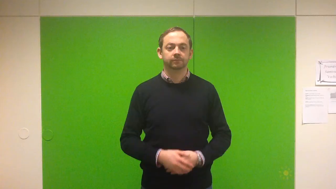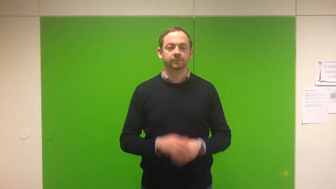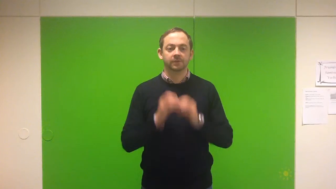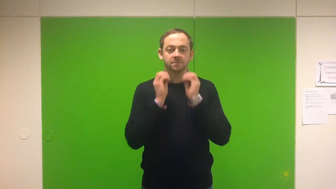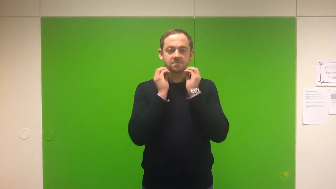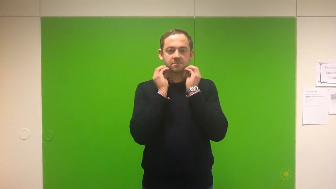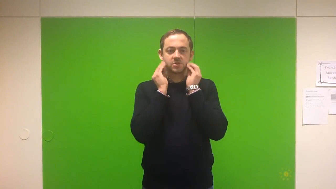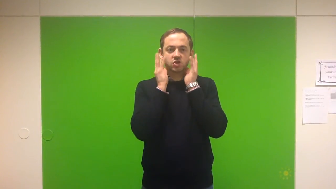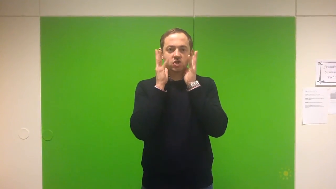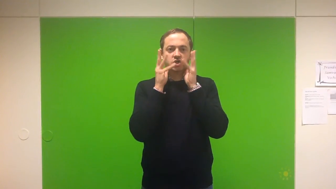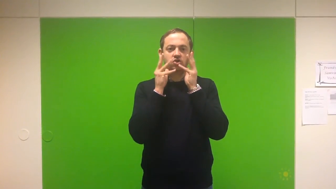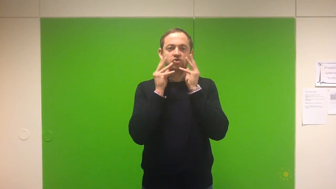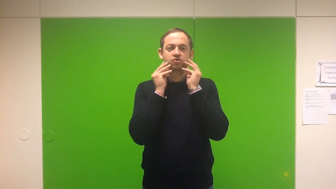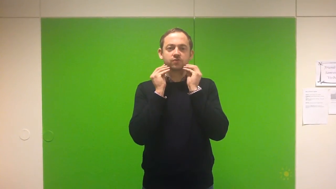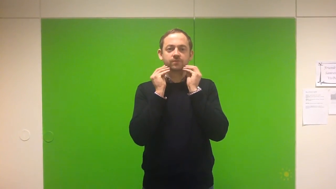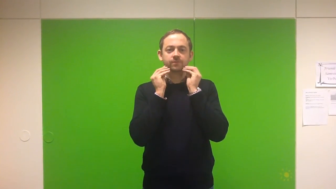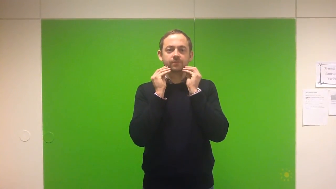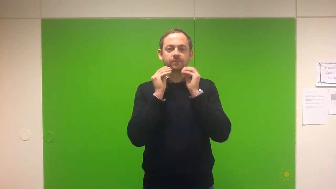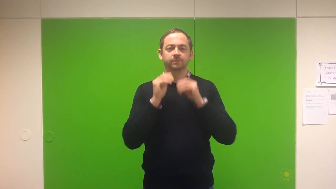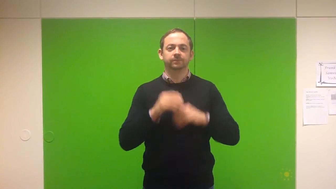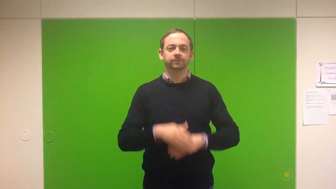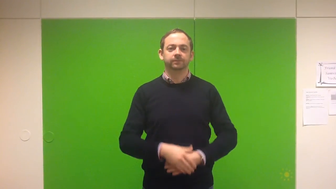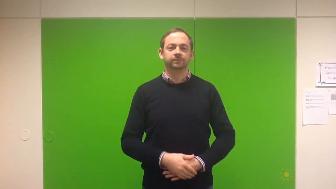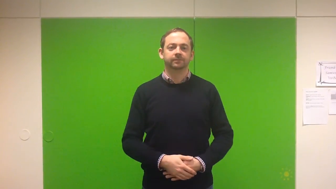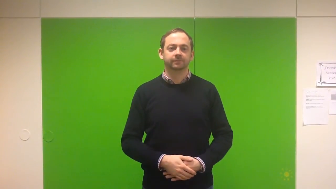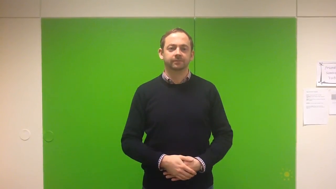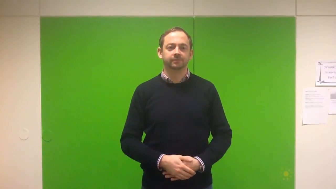Roðna